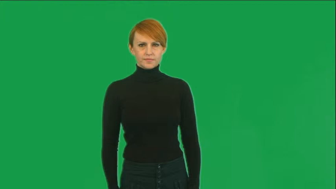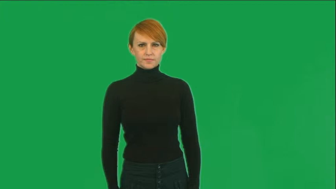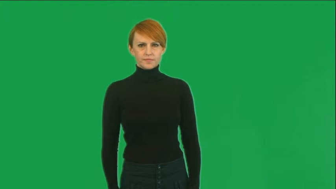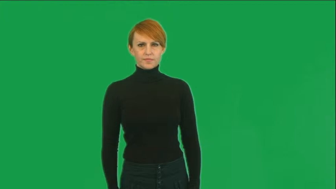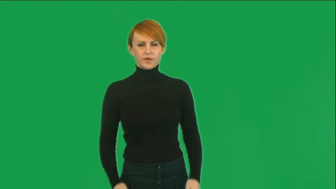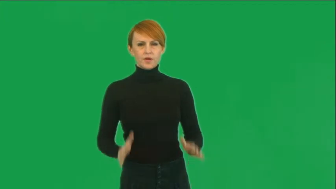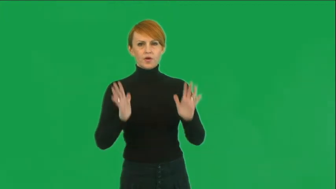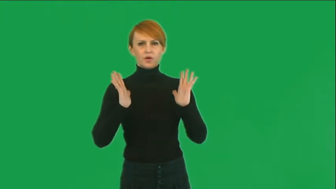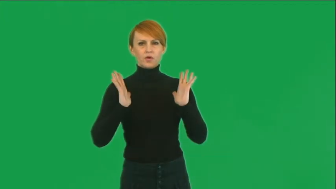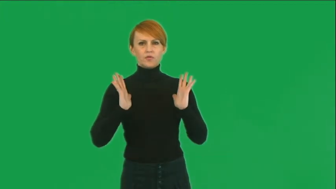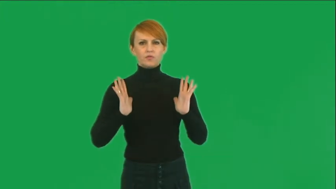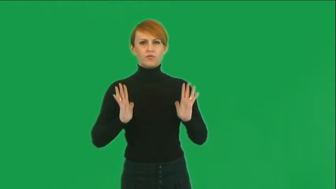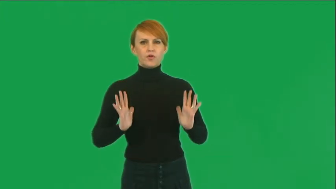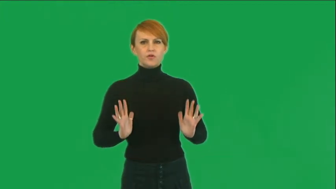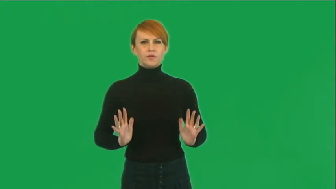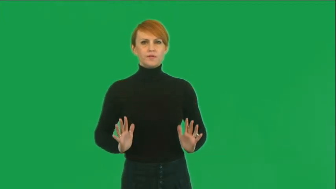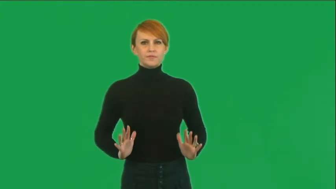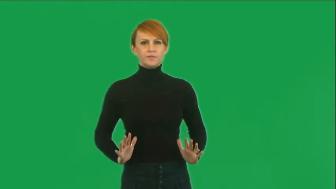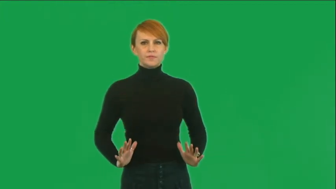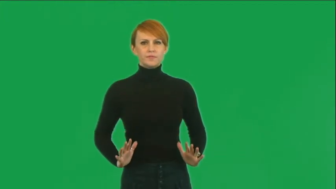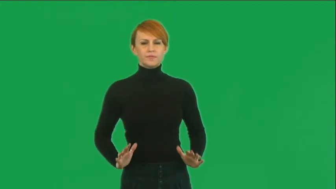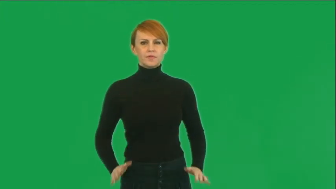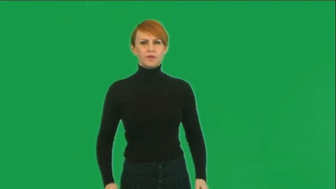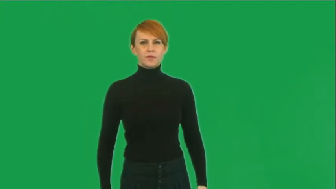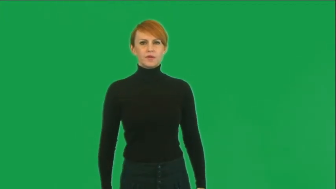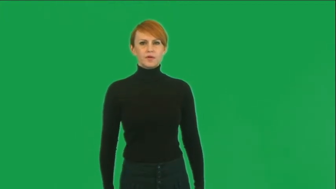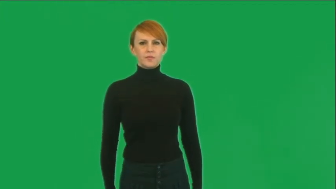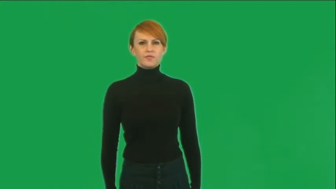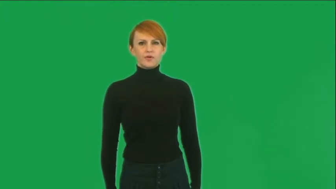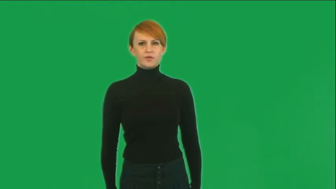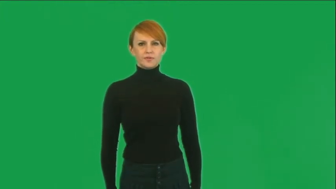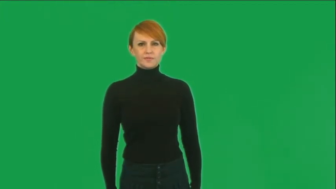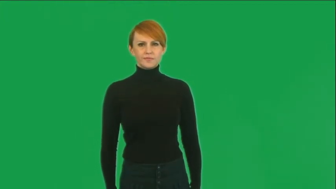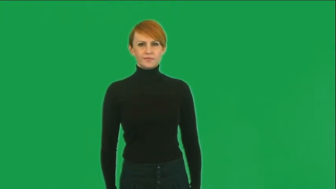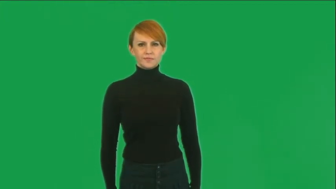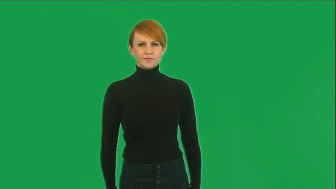wolny